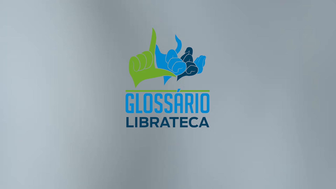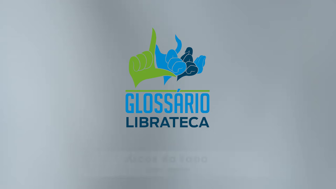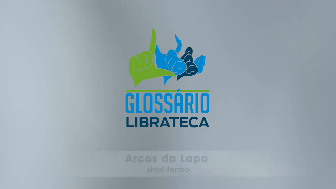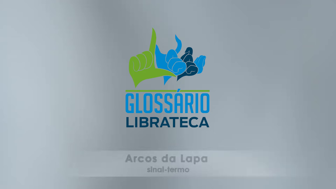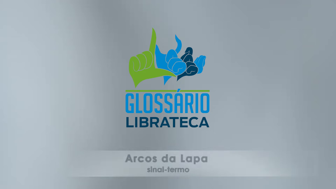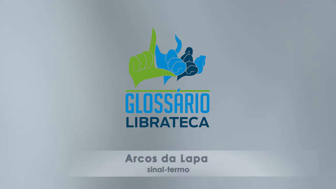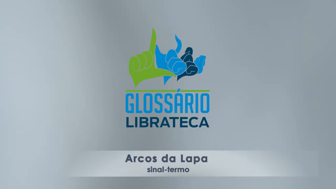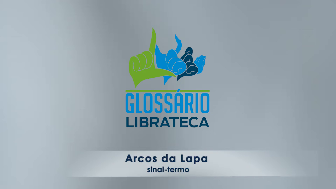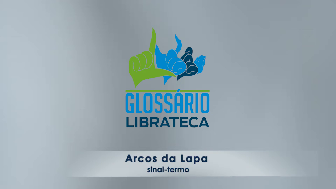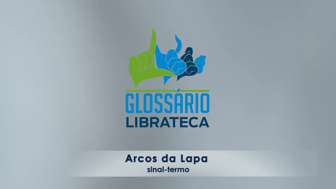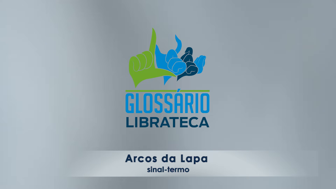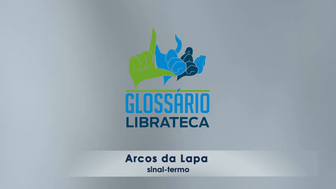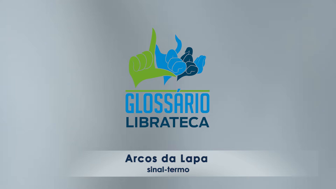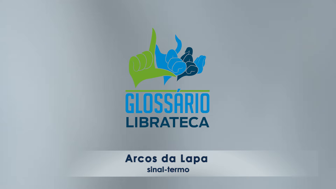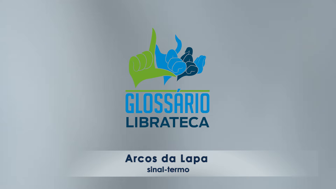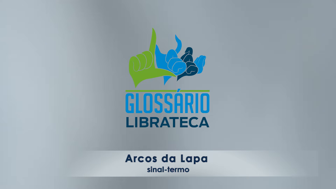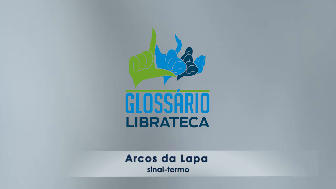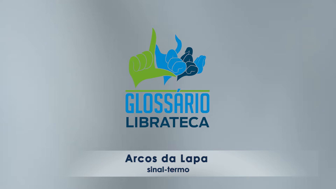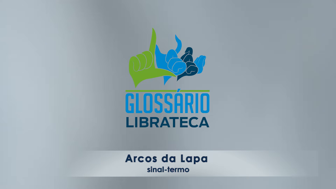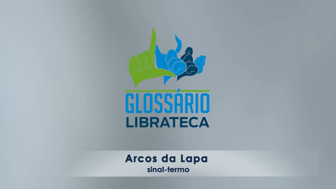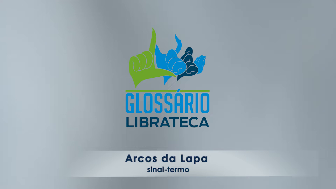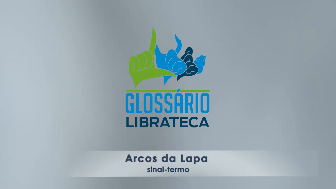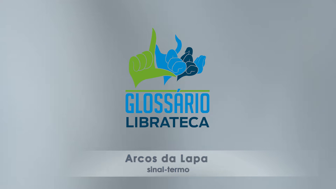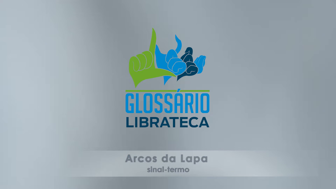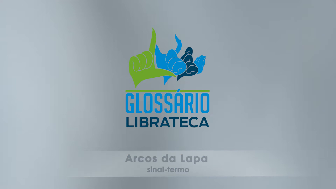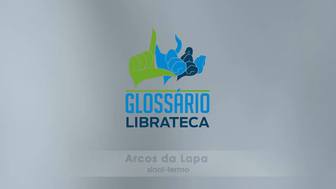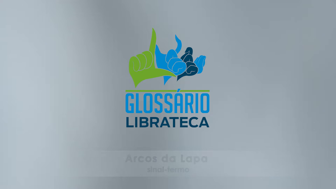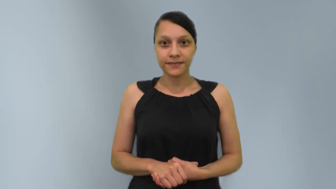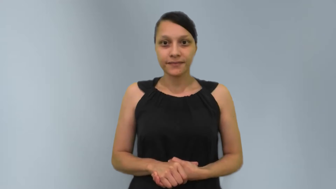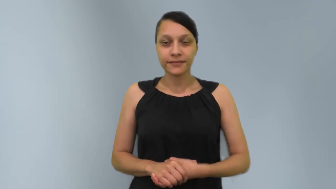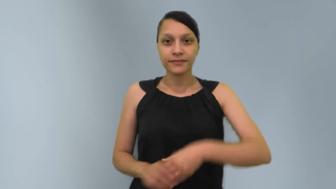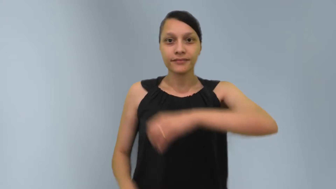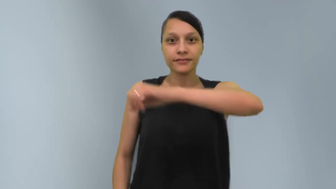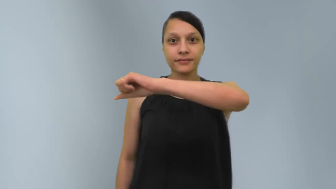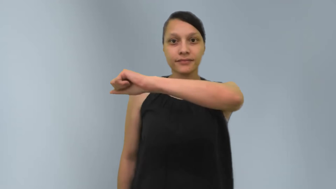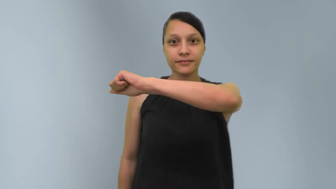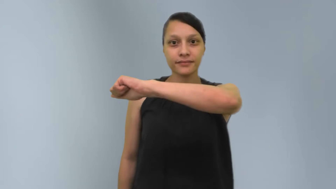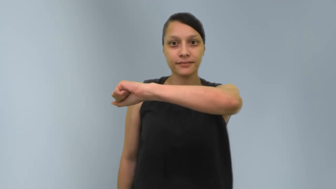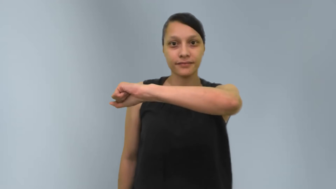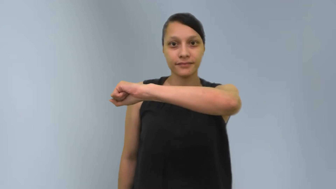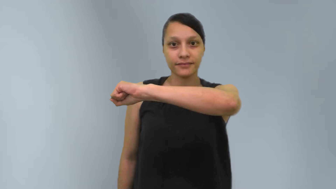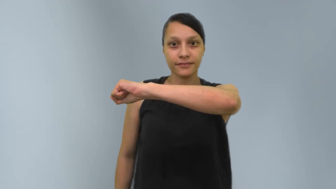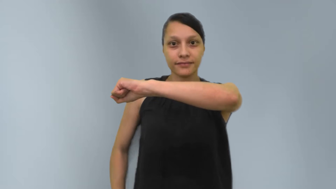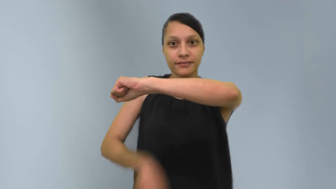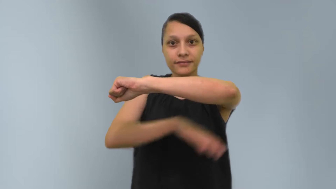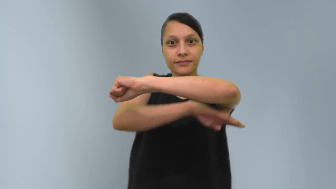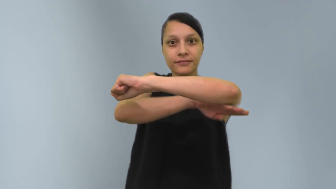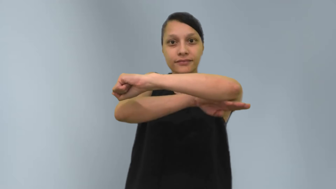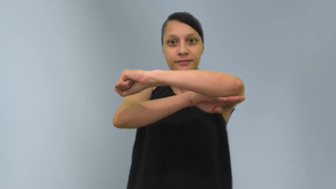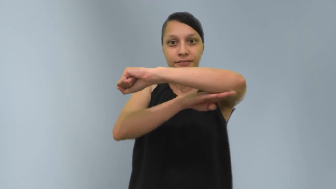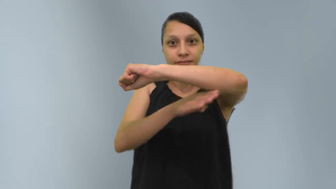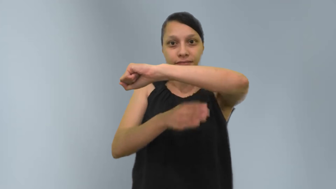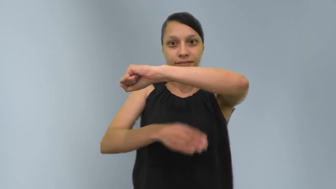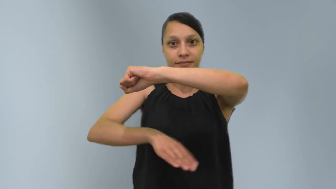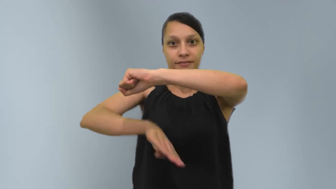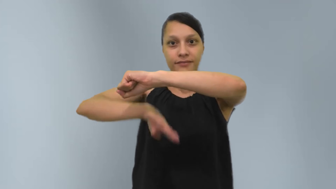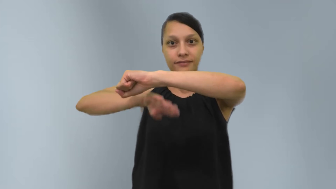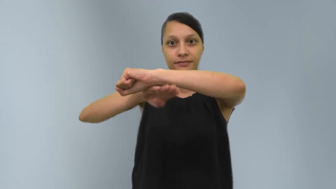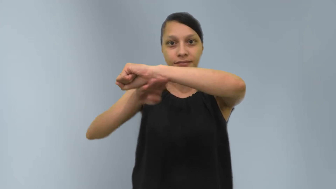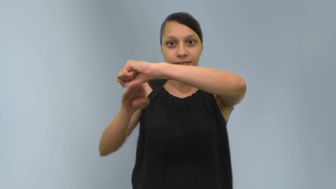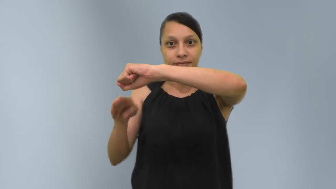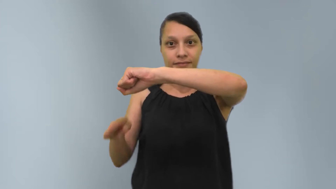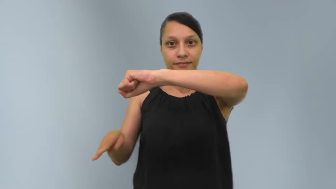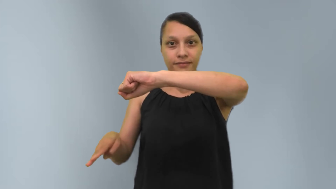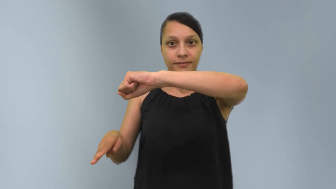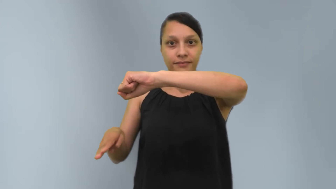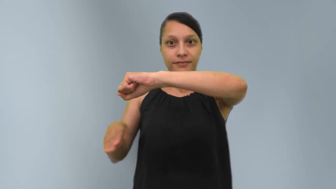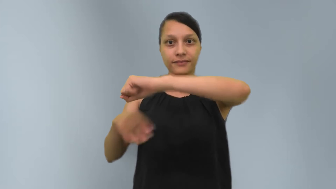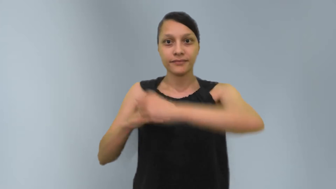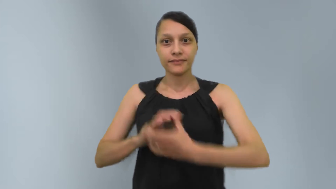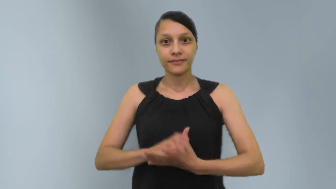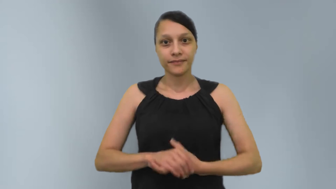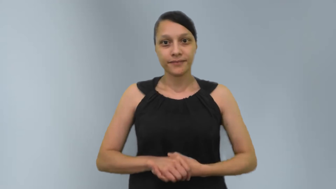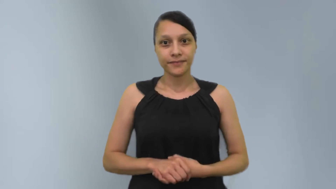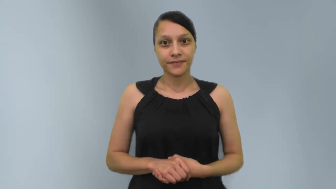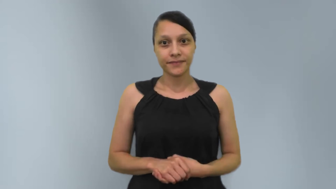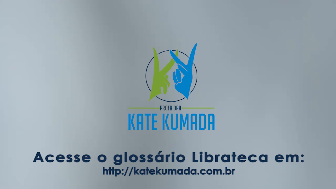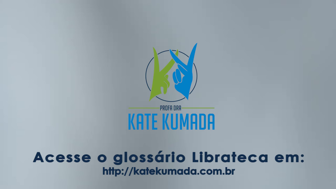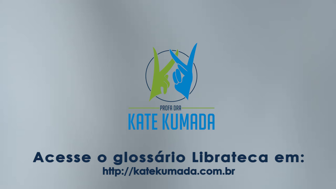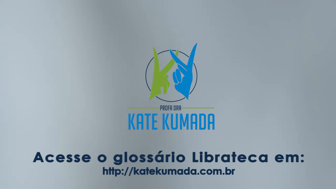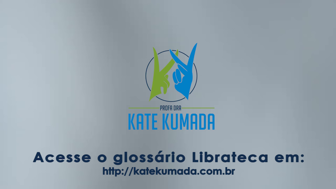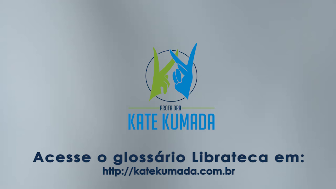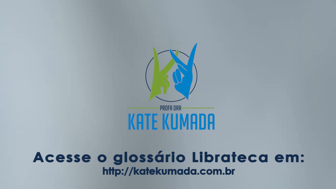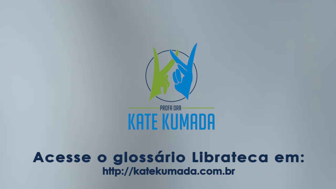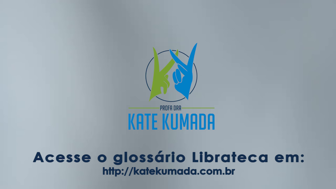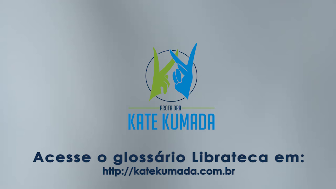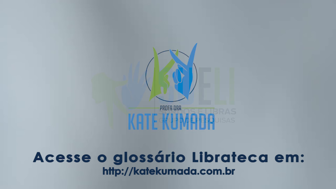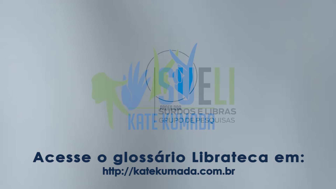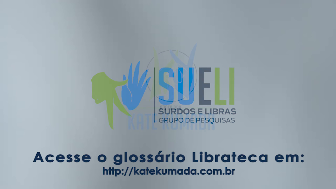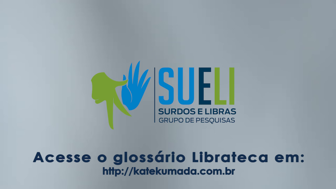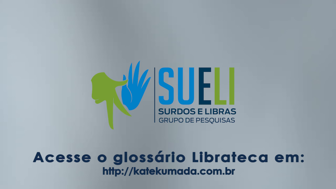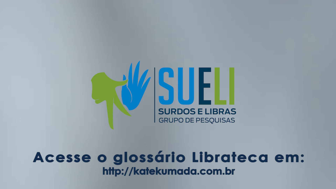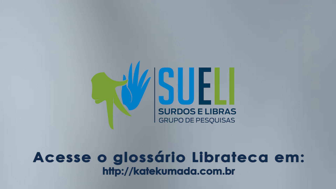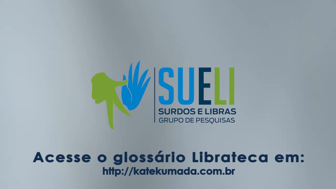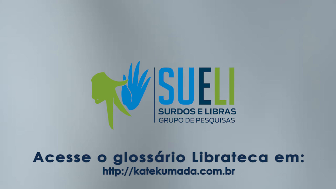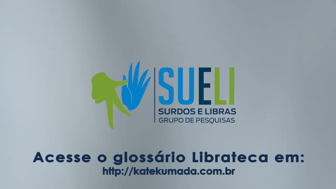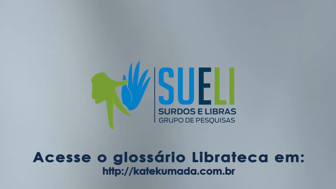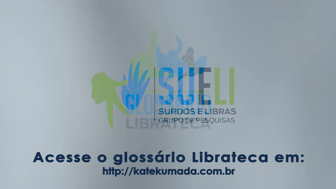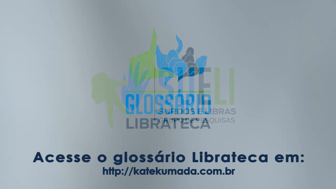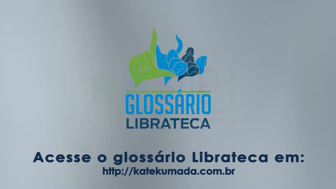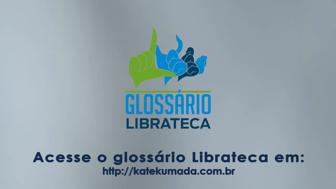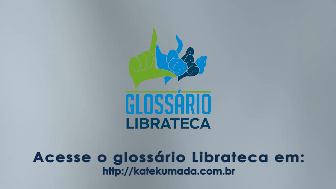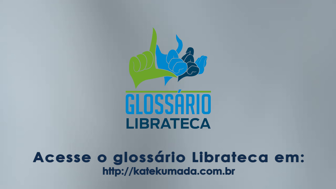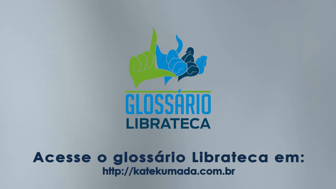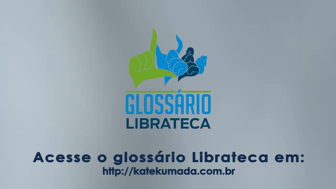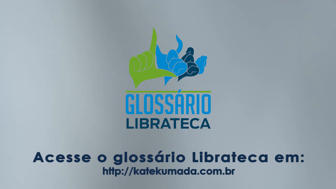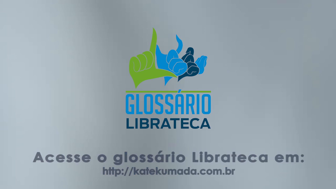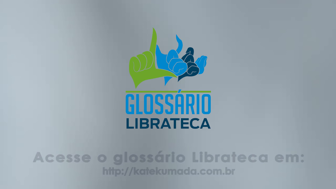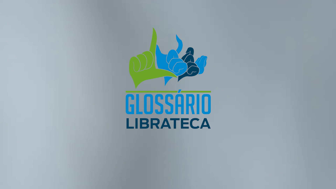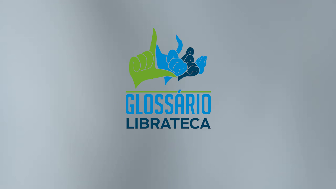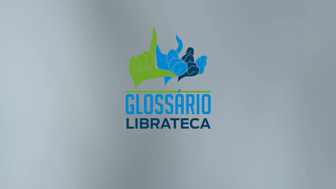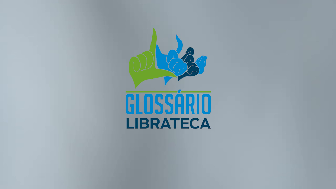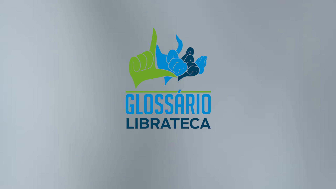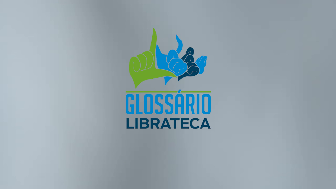Arcos da Lapa